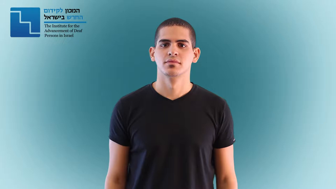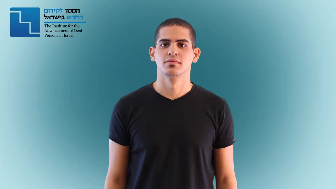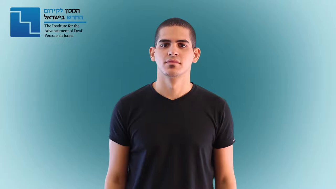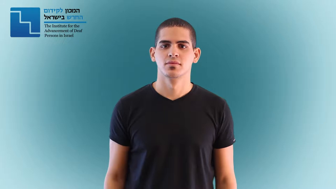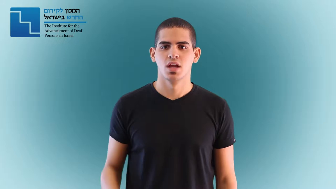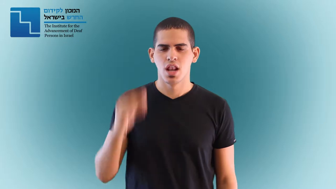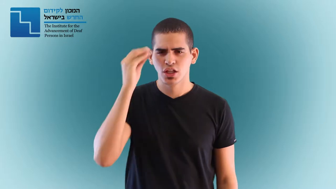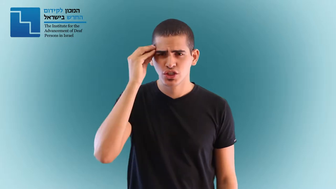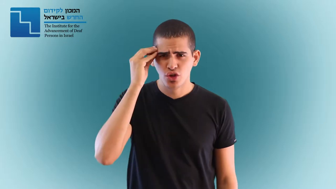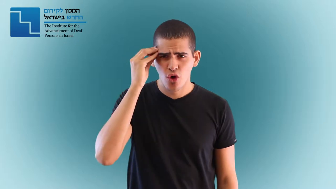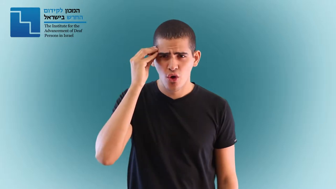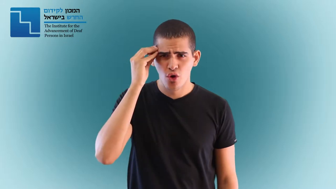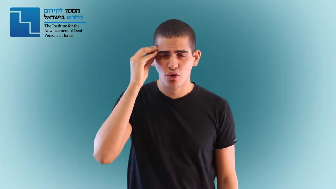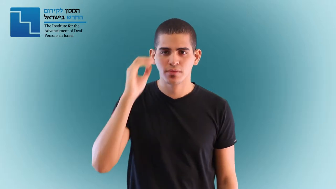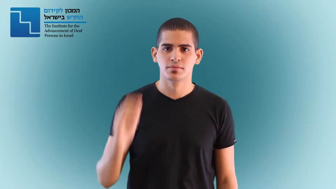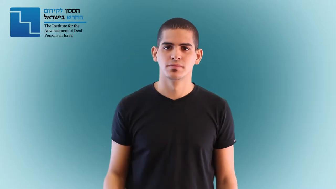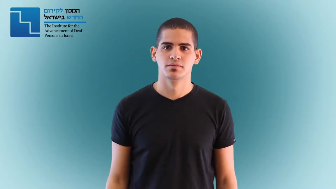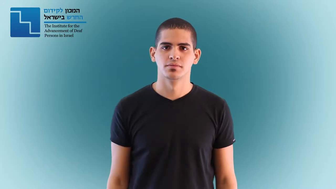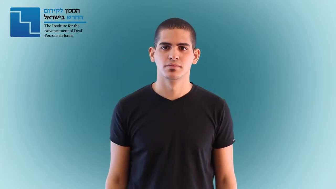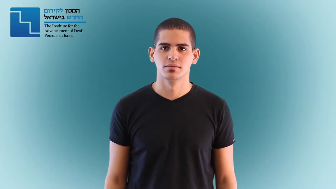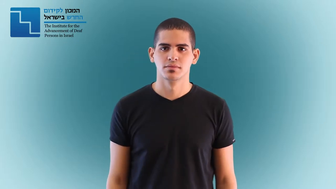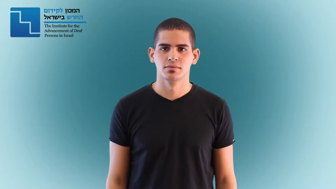לזכור